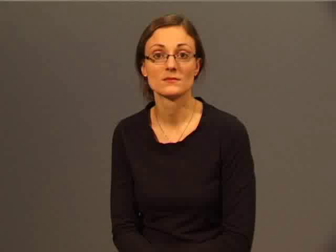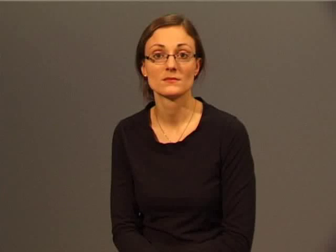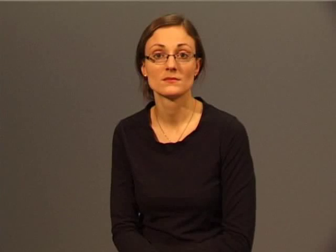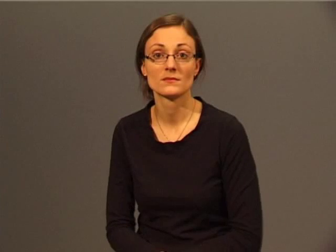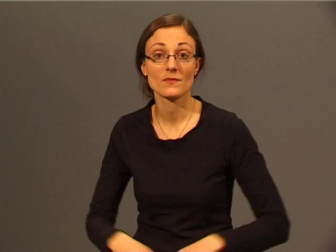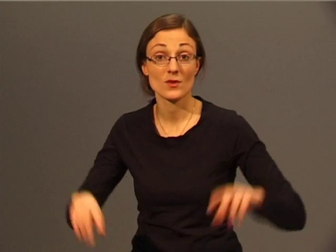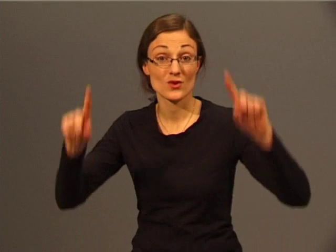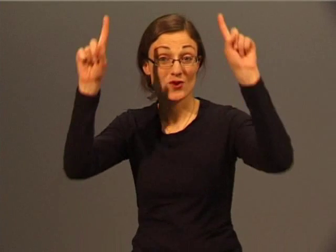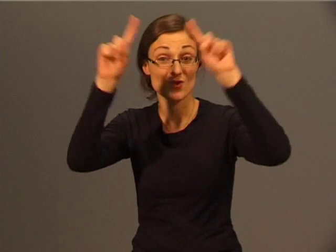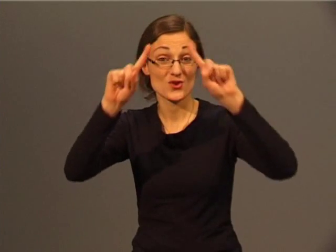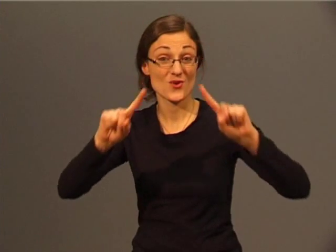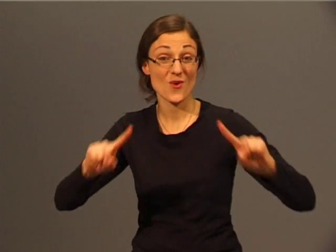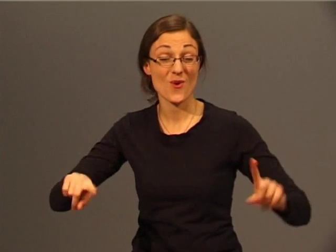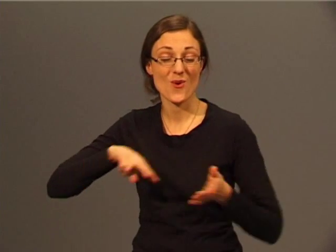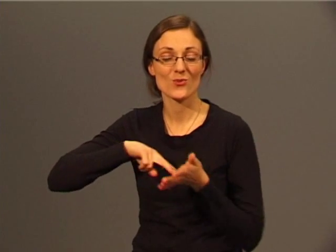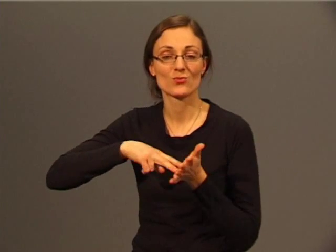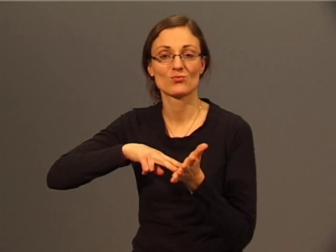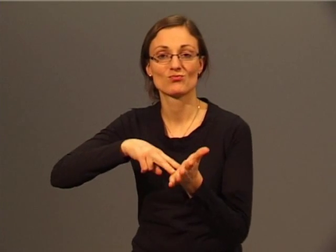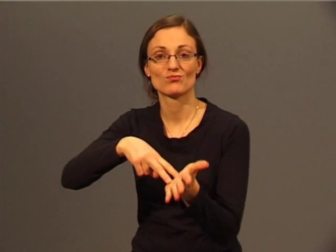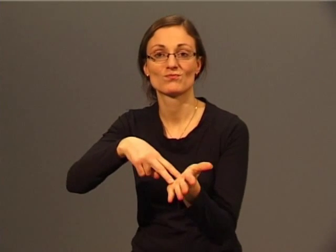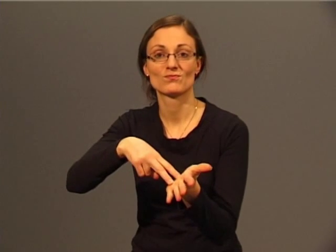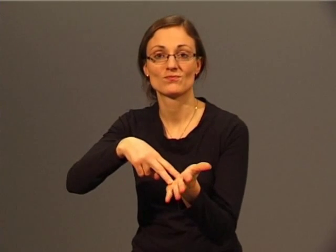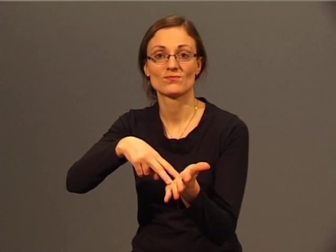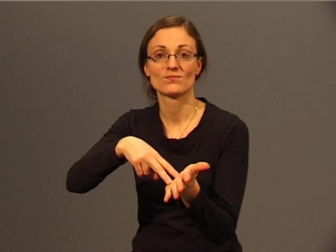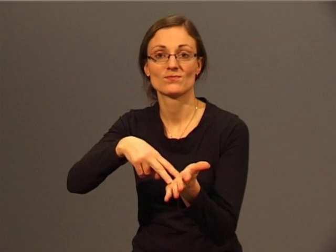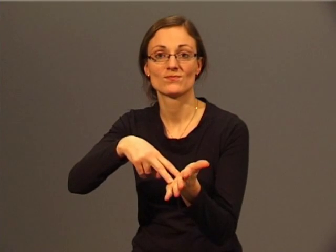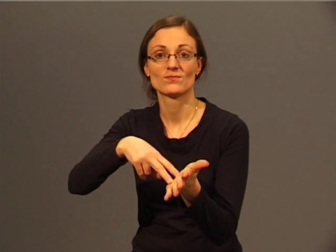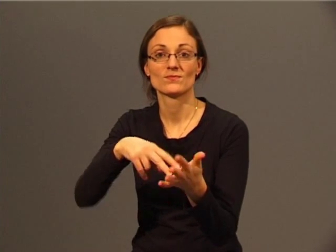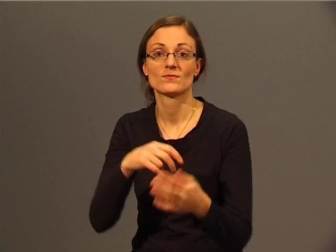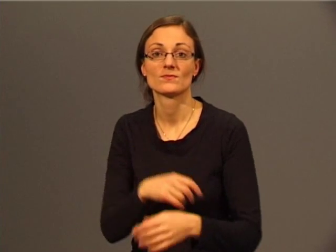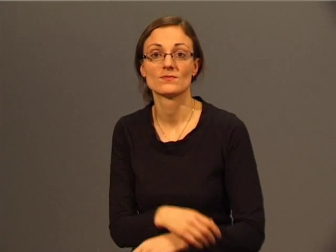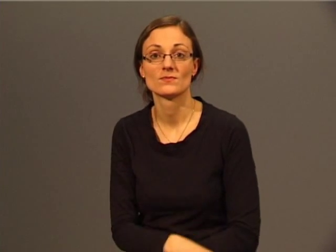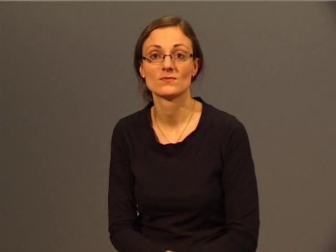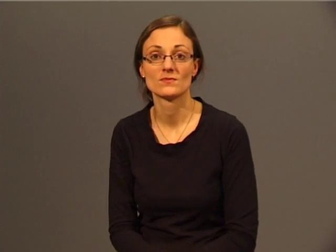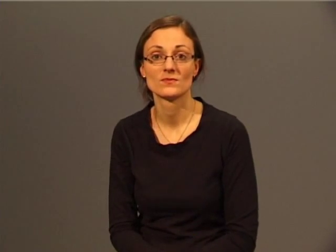Jólaundirbúningur